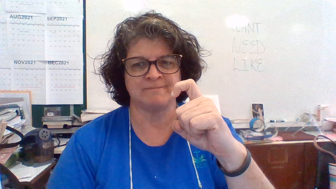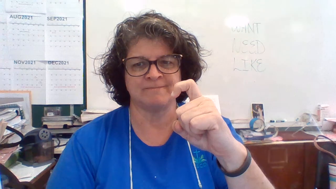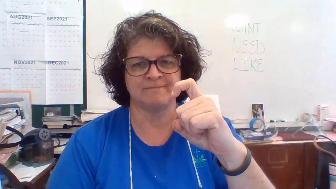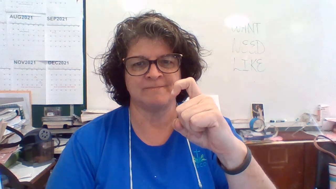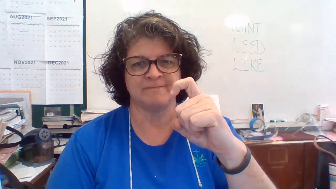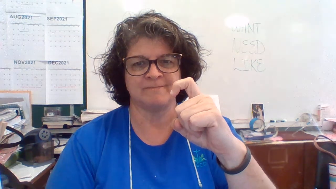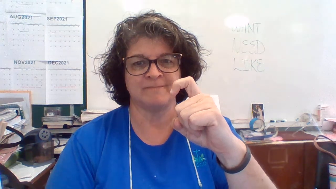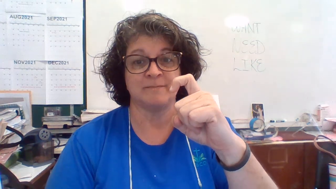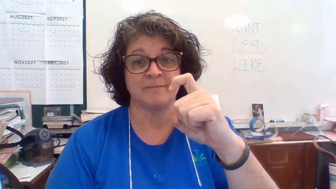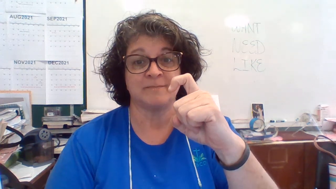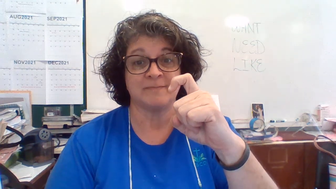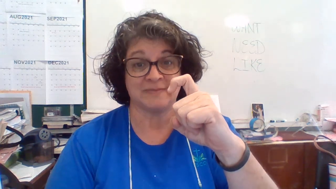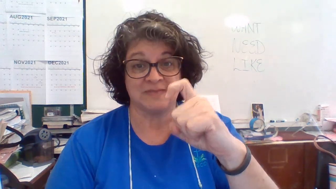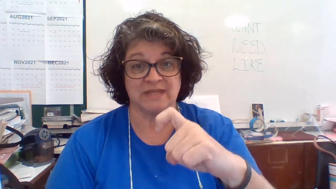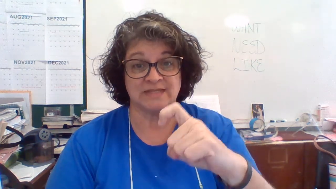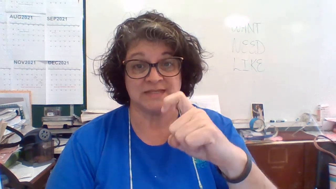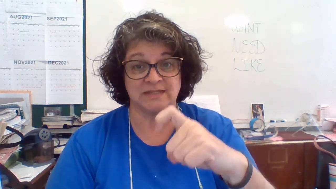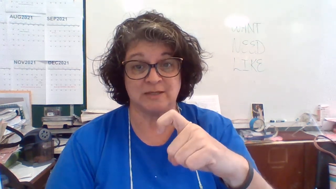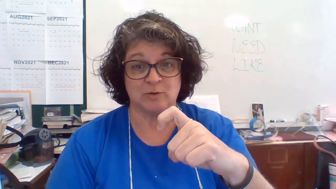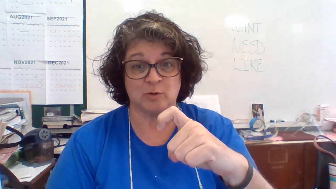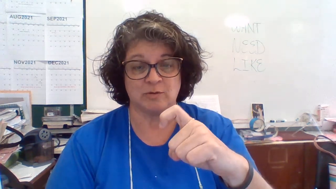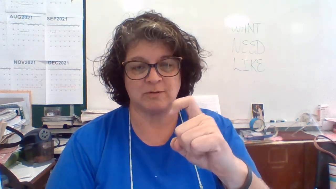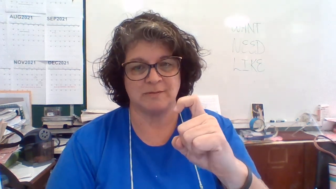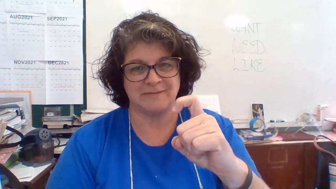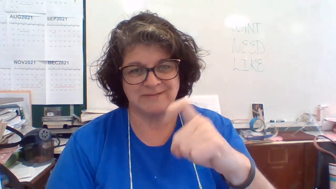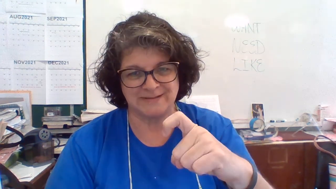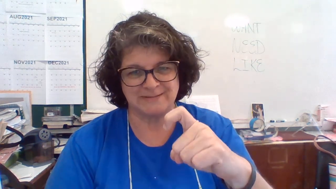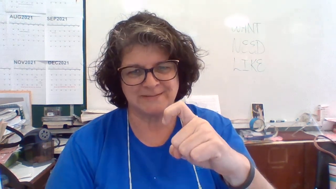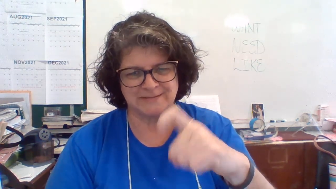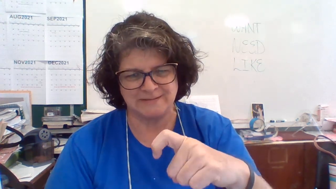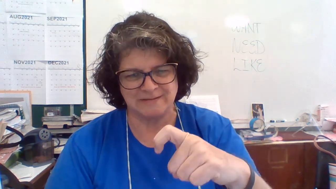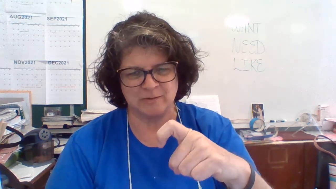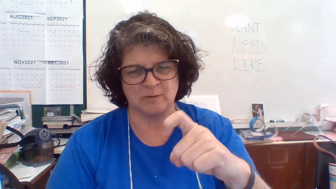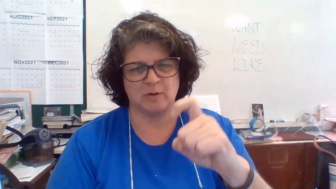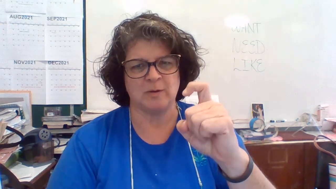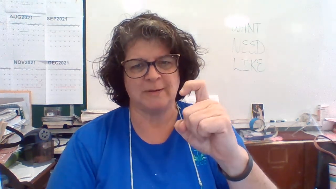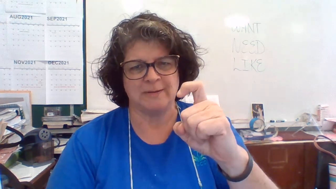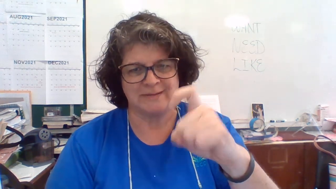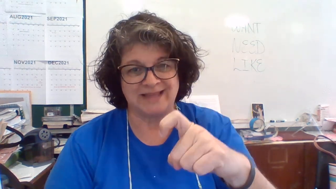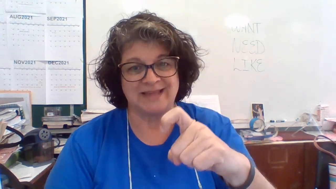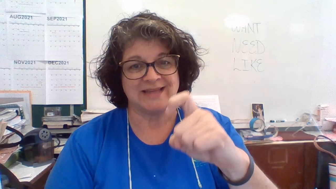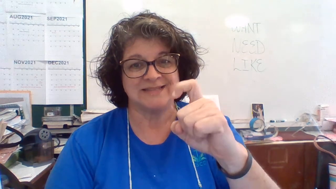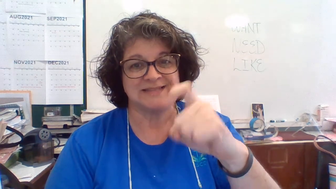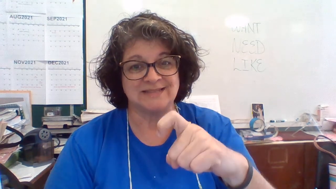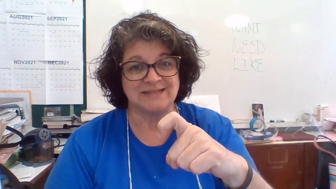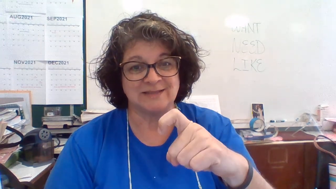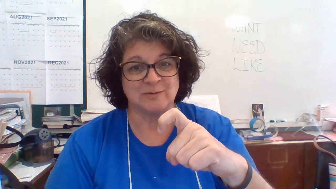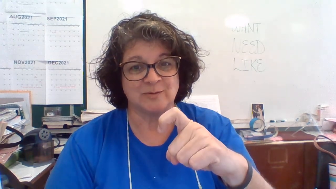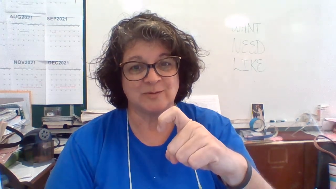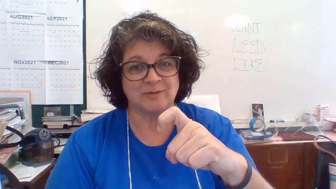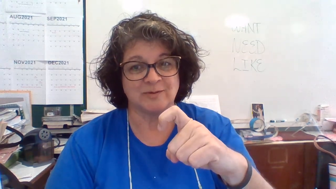necesito